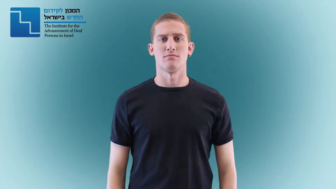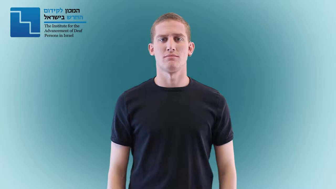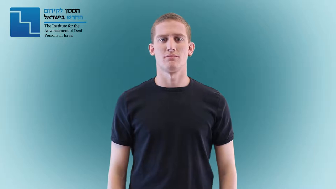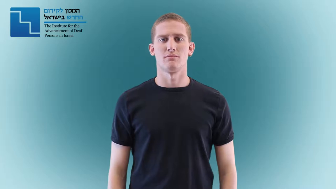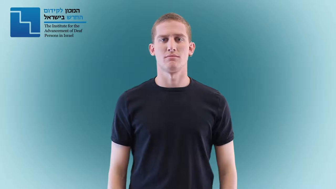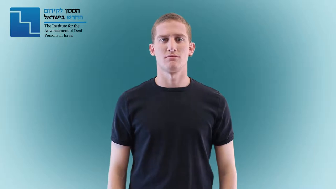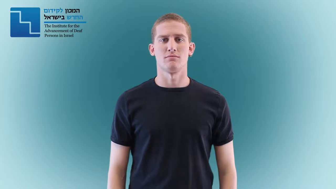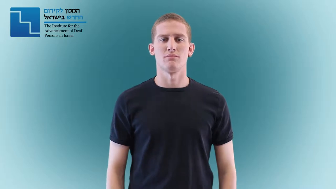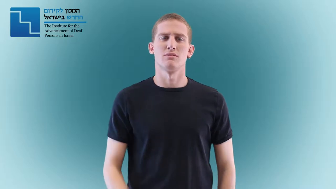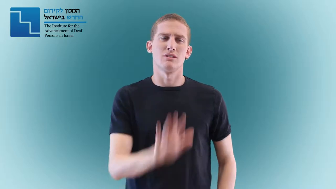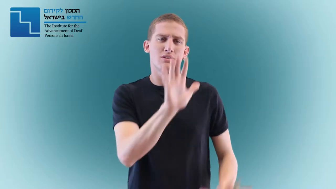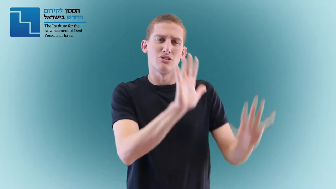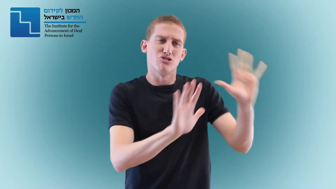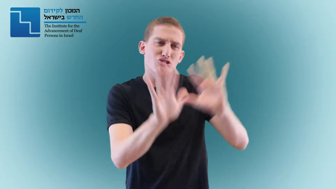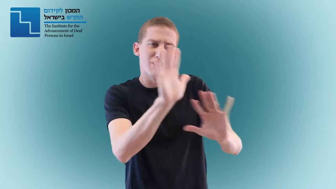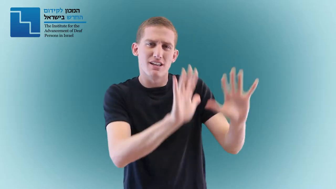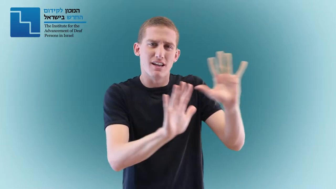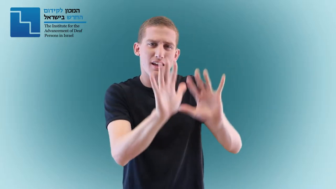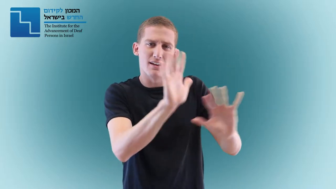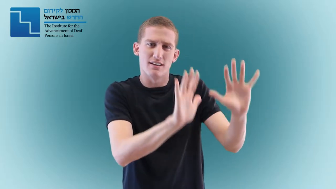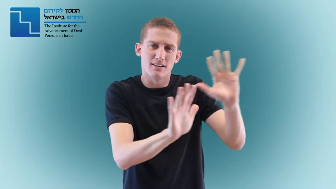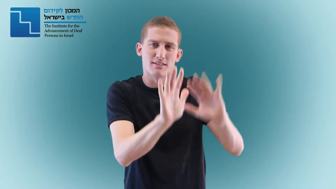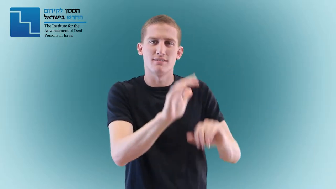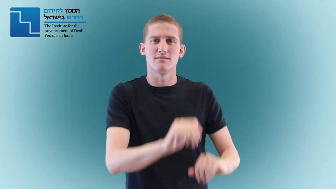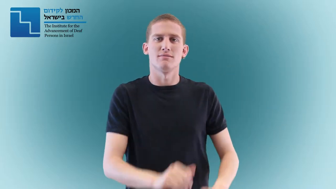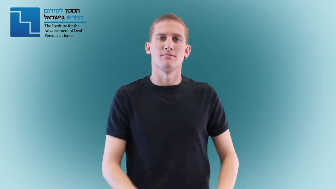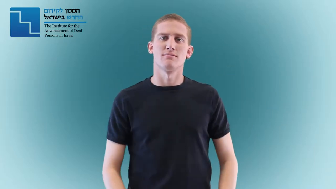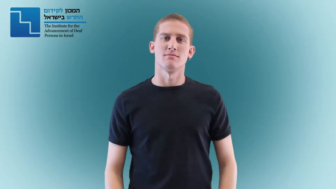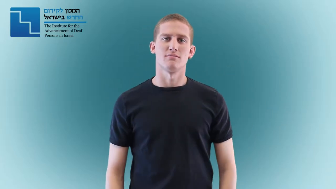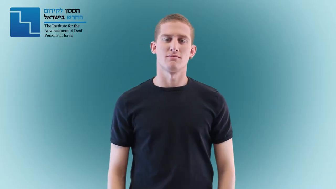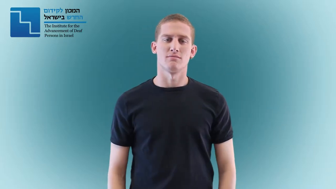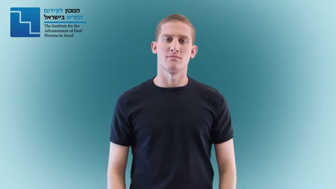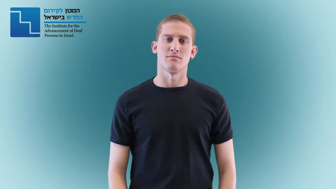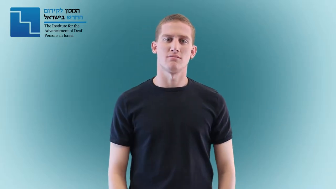לשכנע